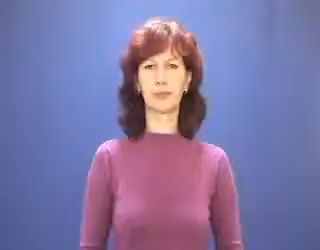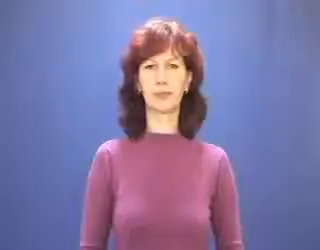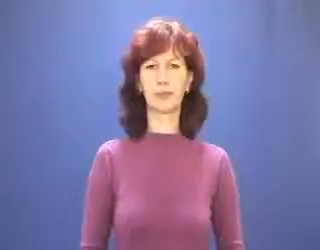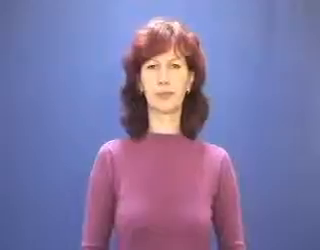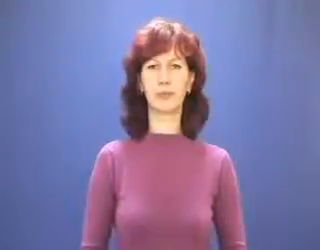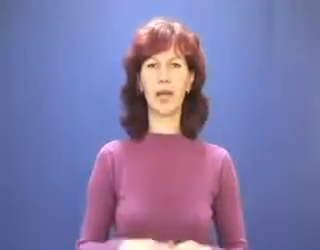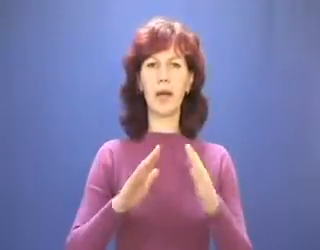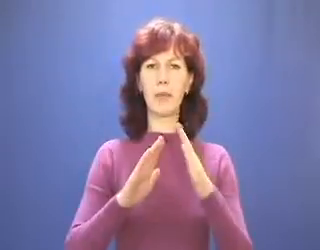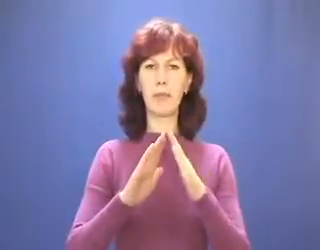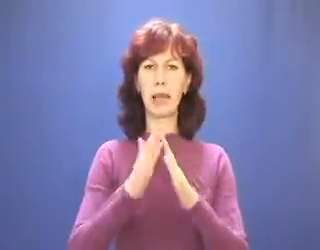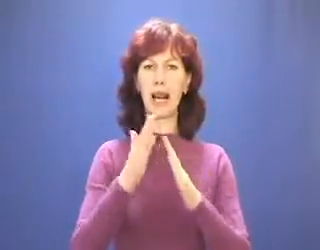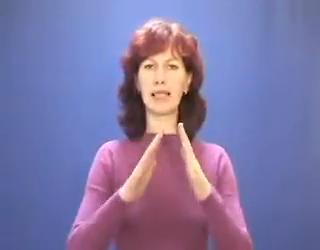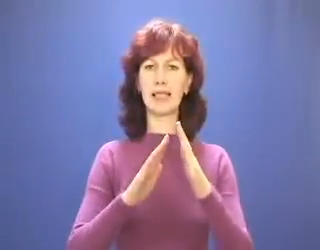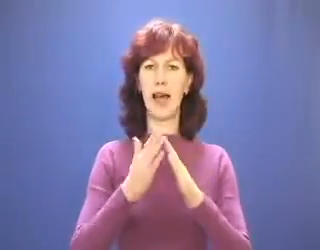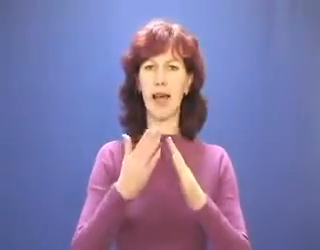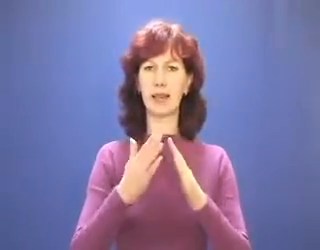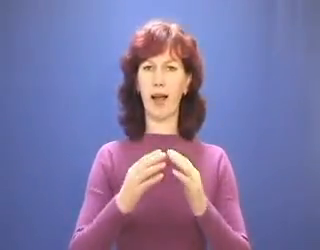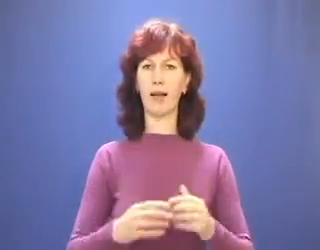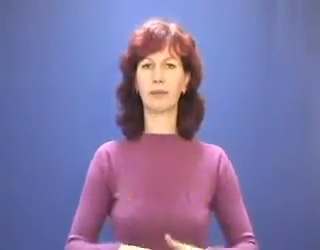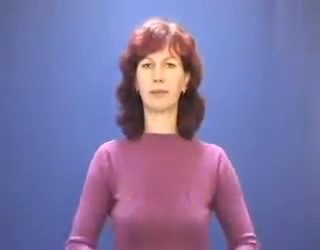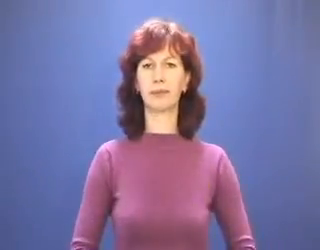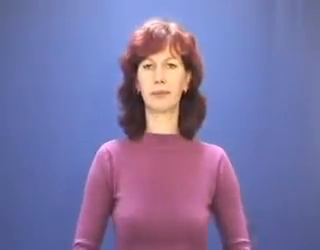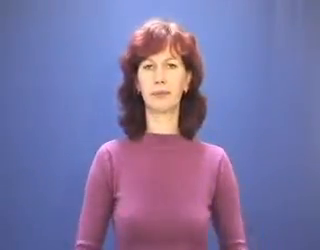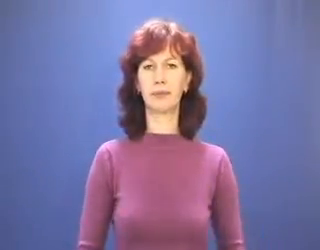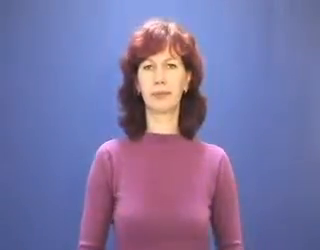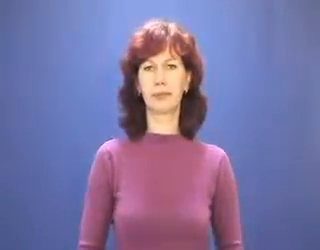pilseta